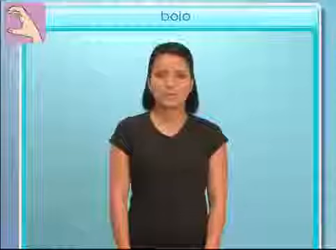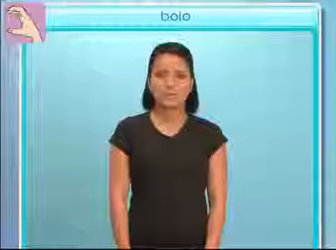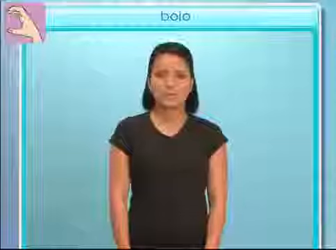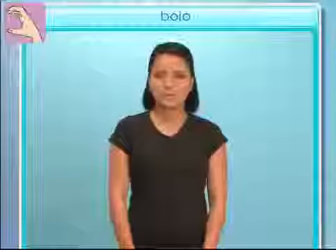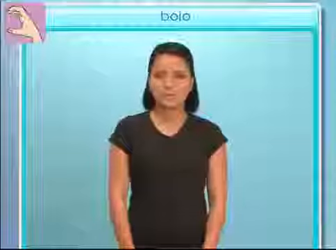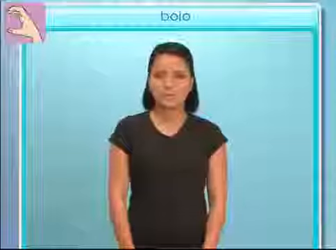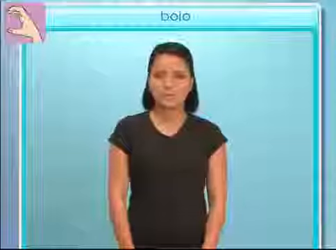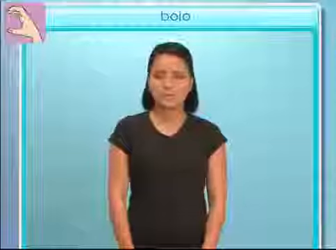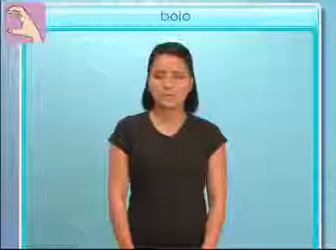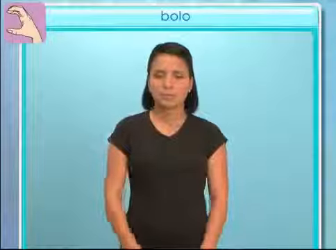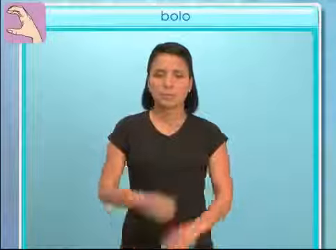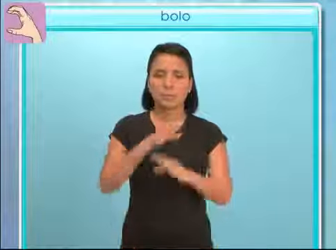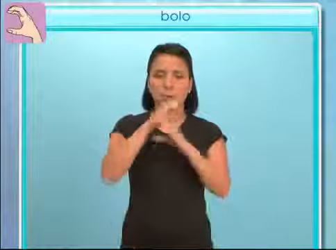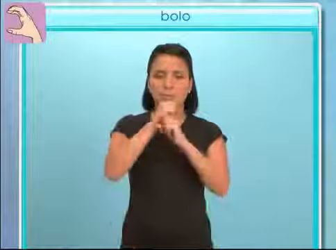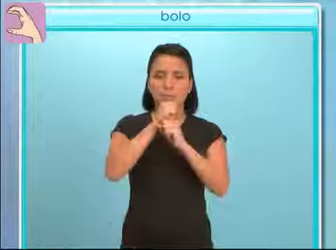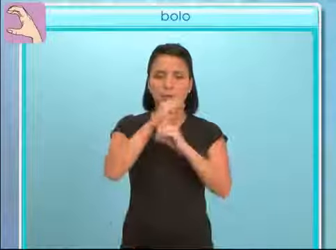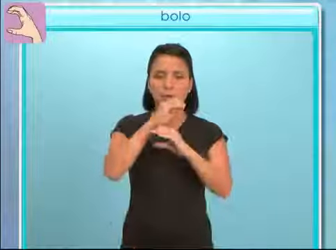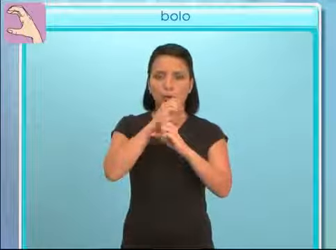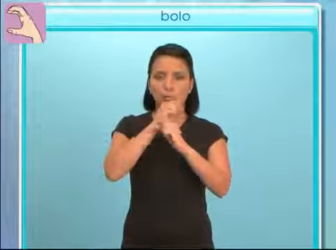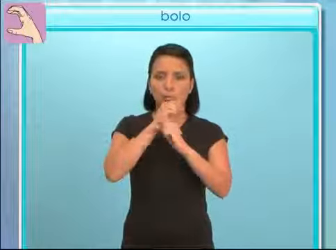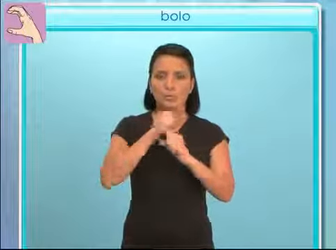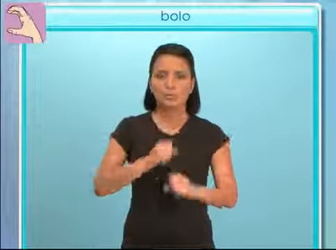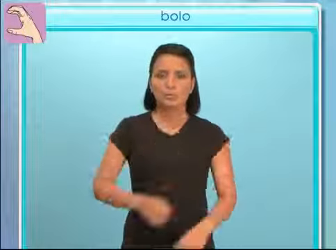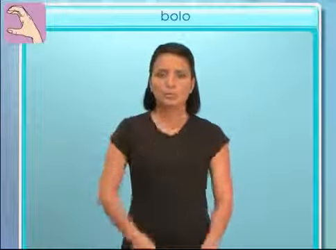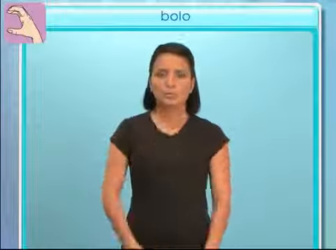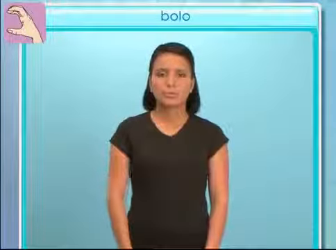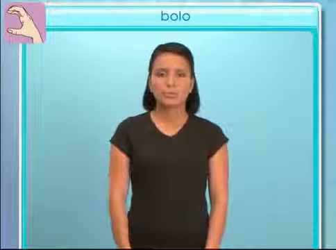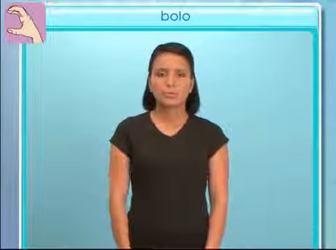BOLO